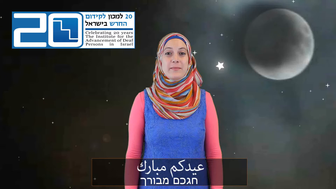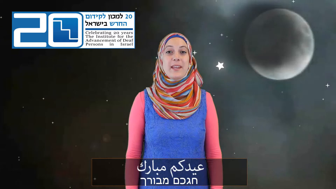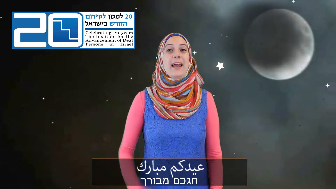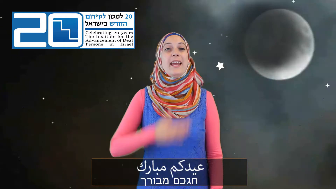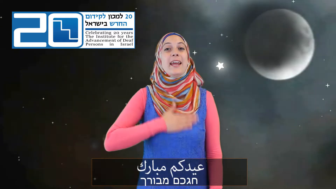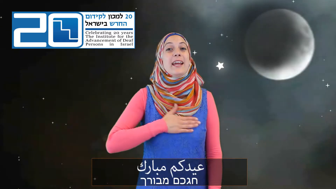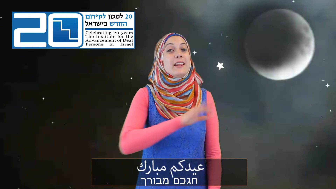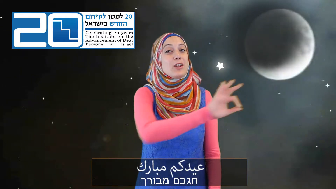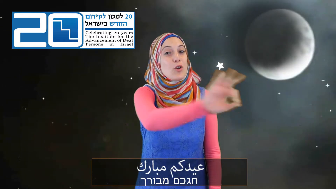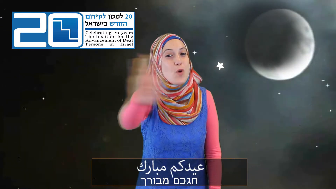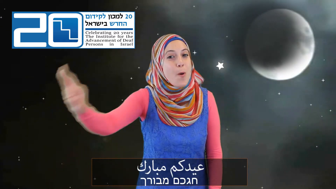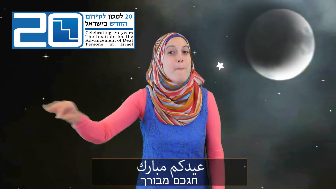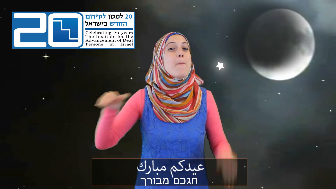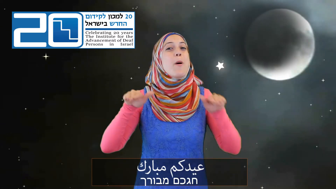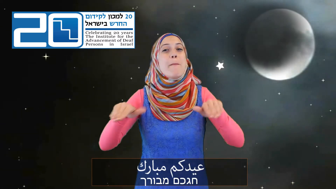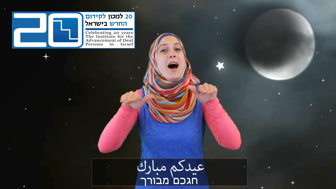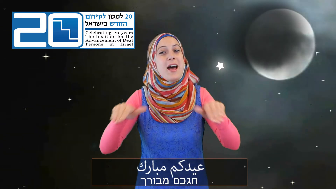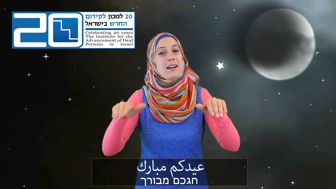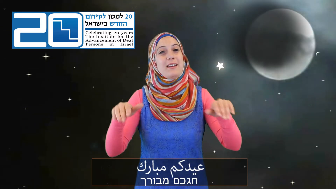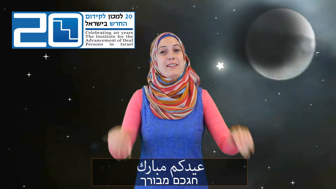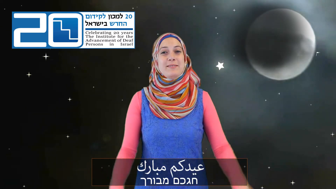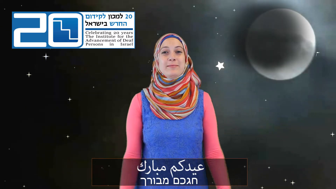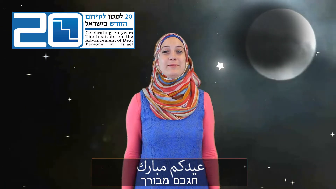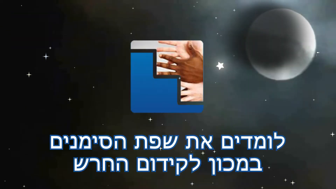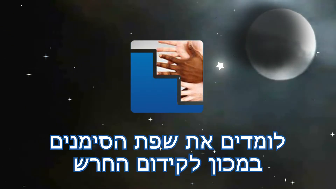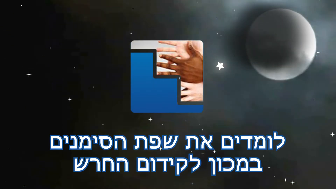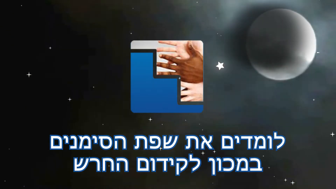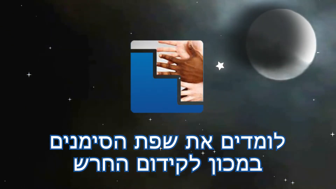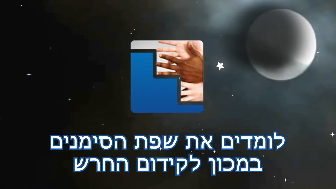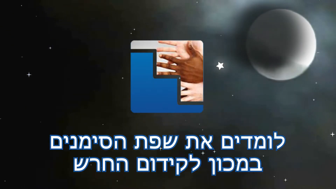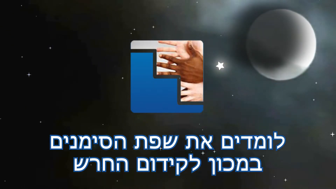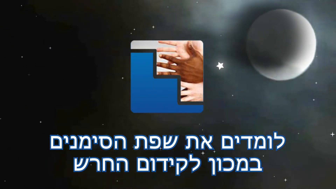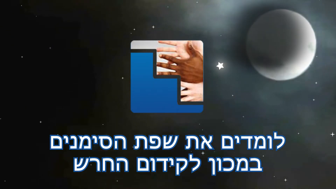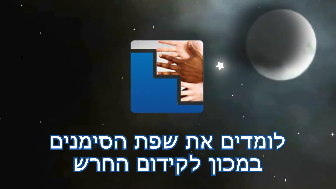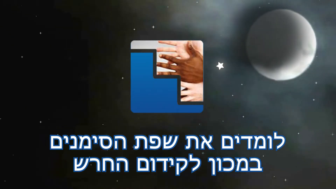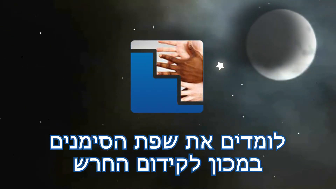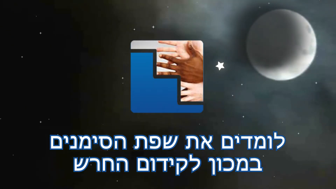חגכם מבורך